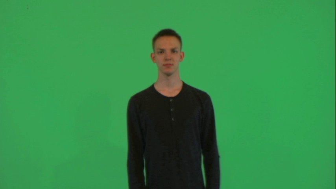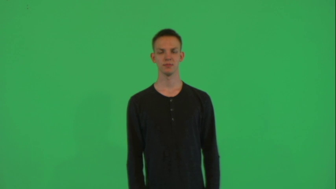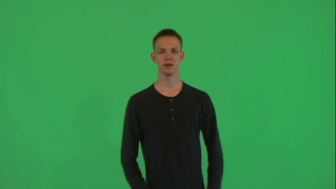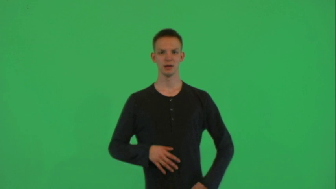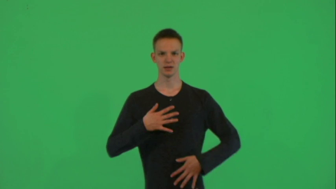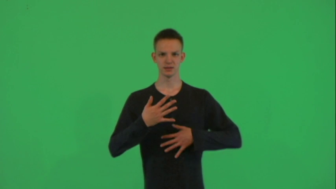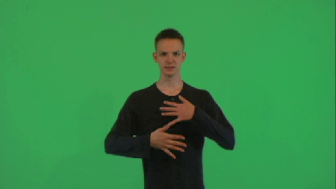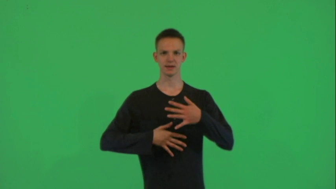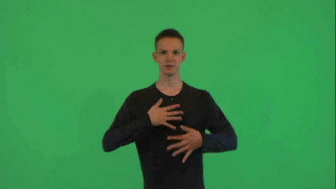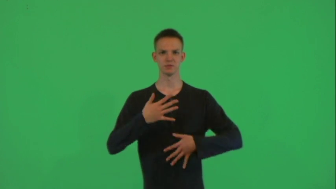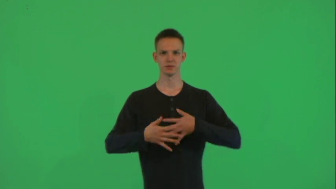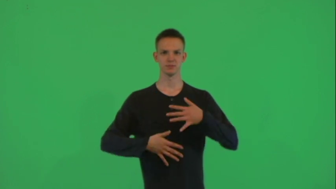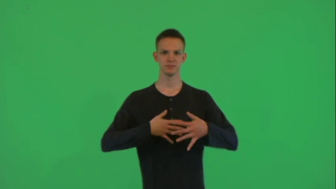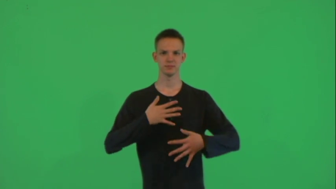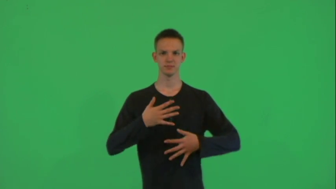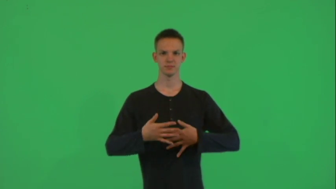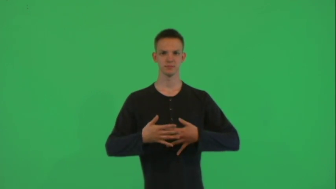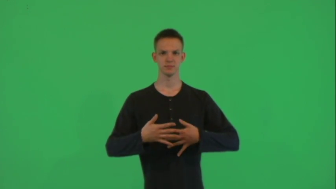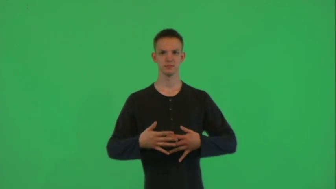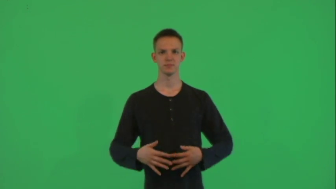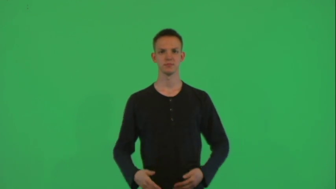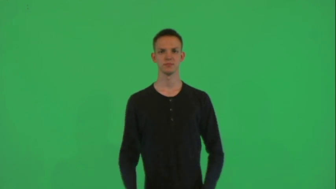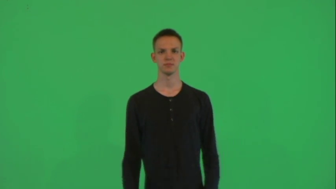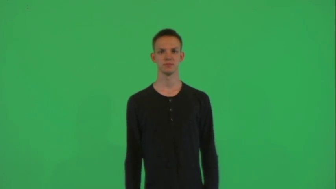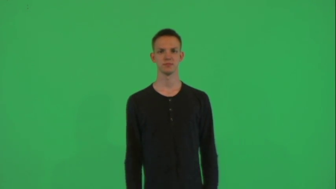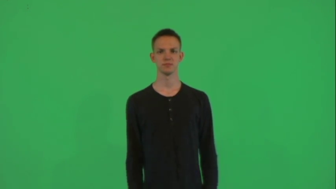zamęt